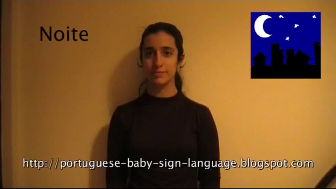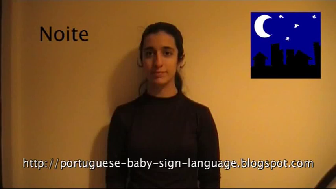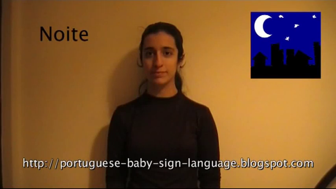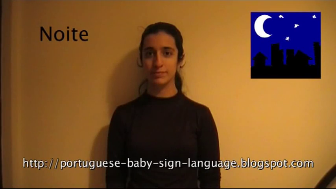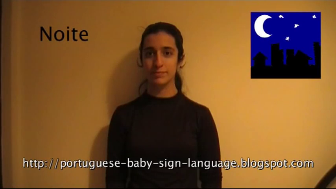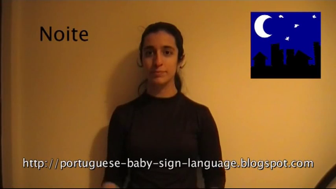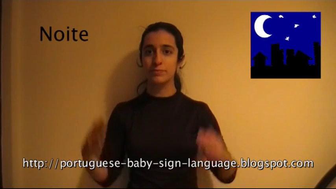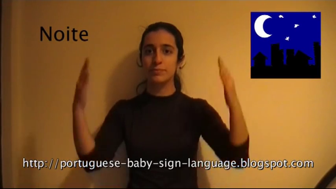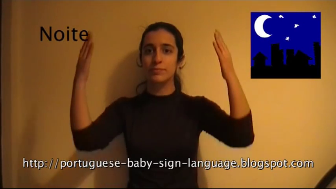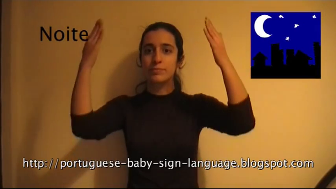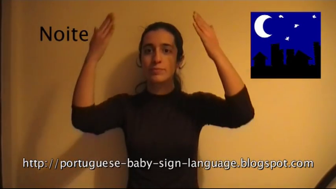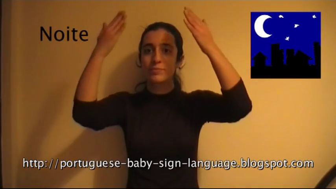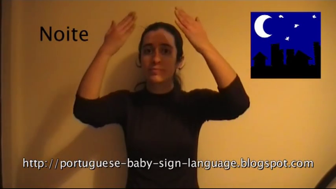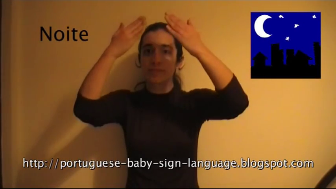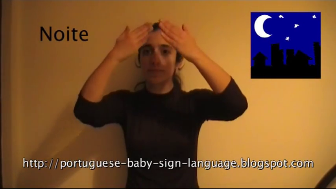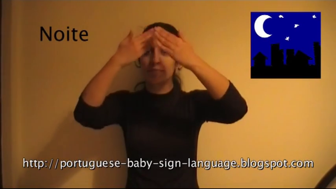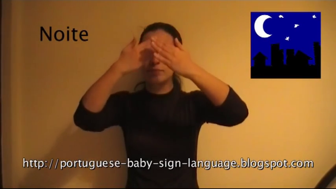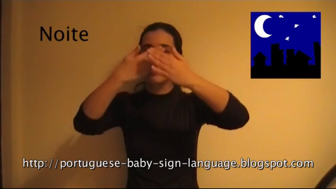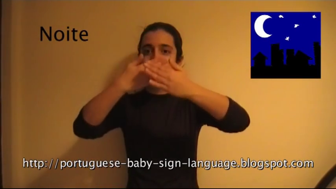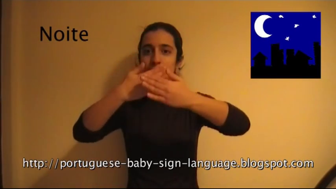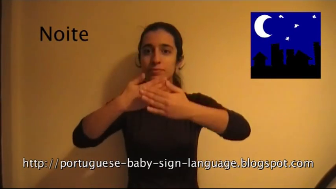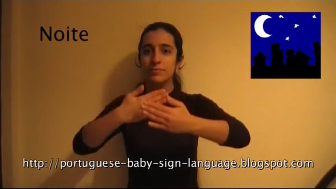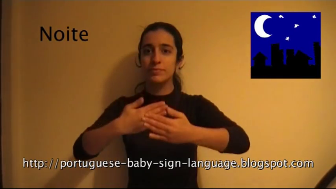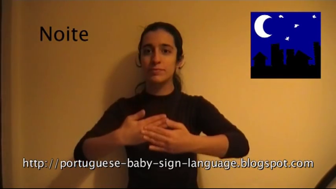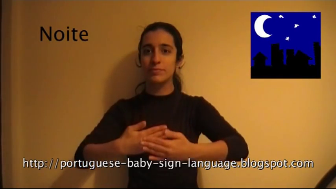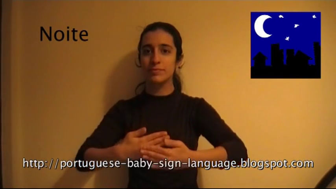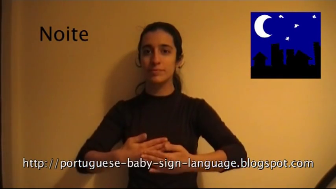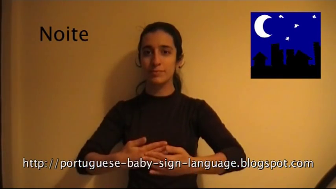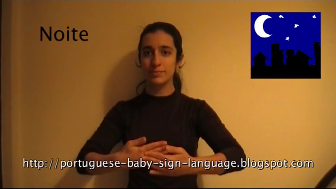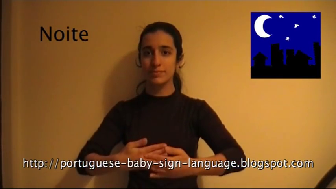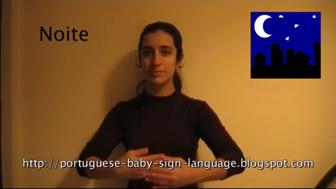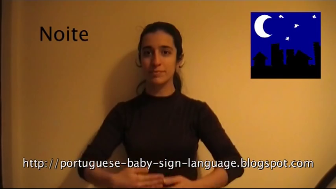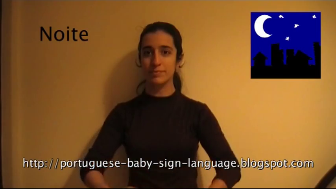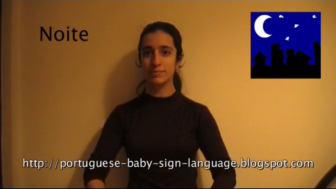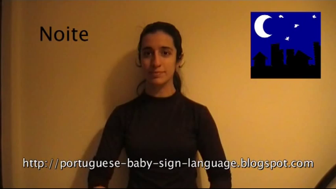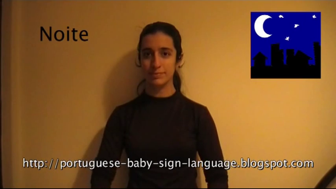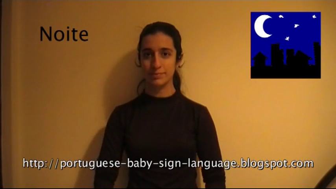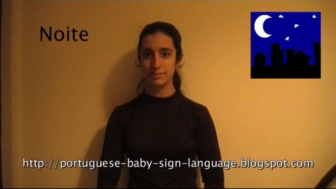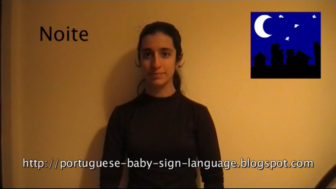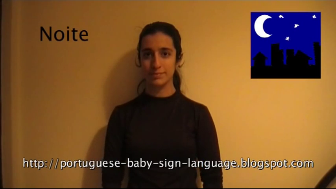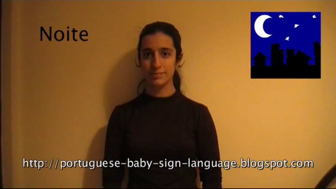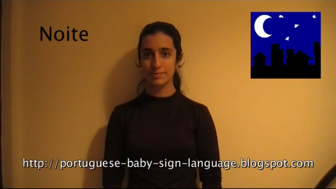noite